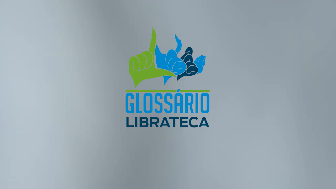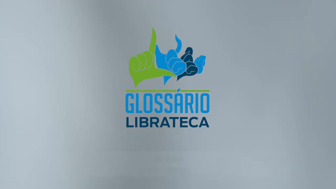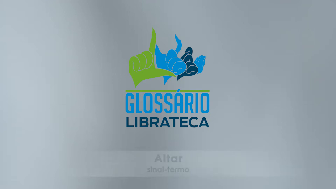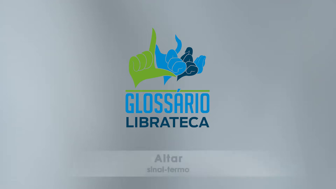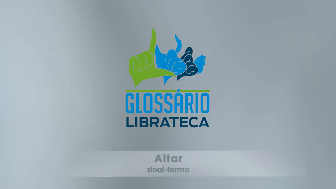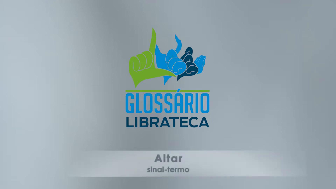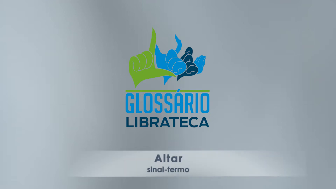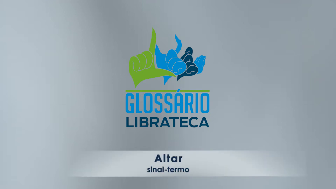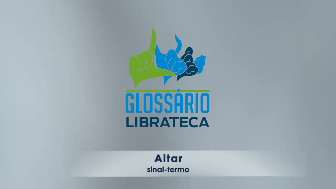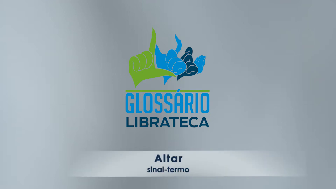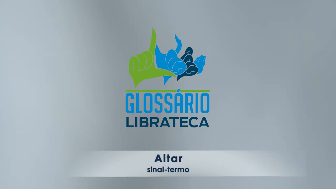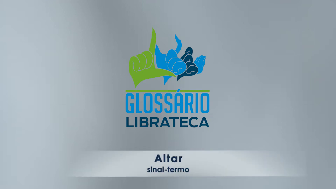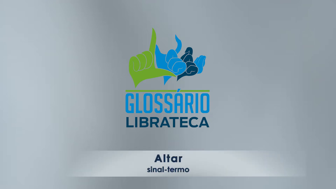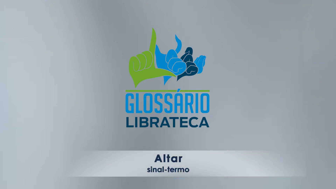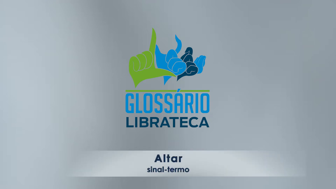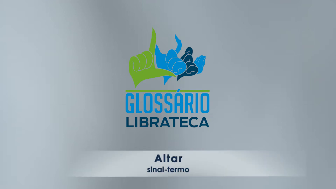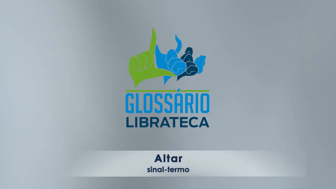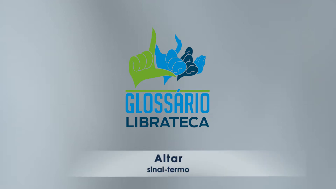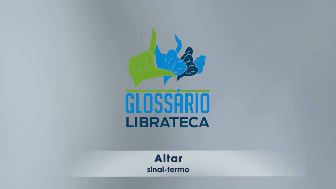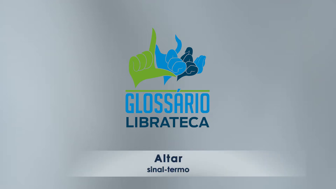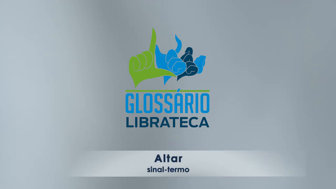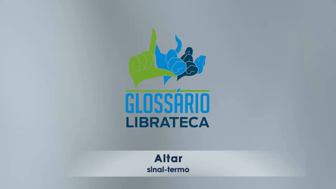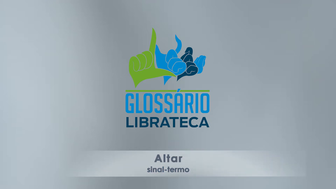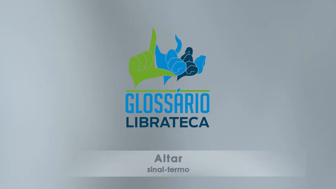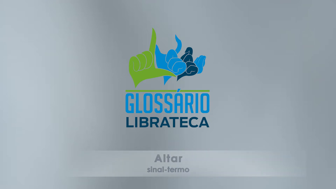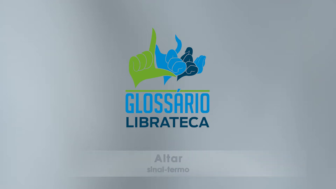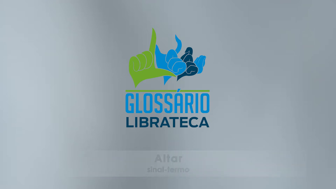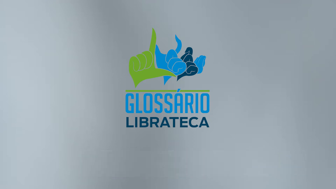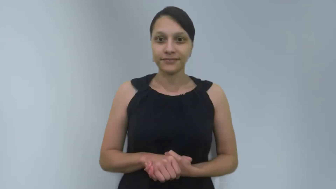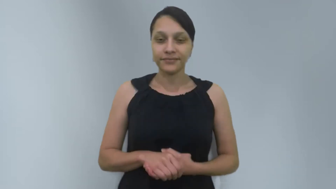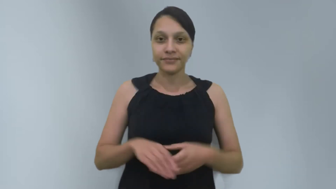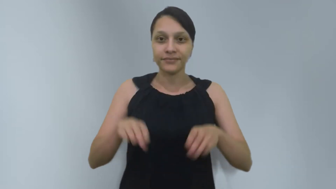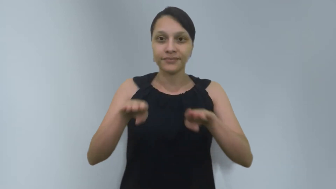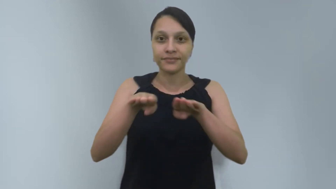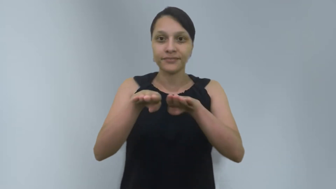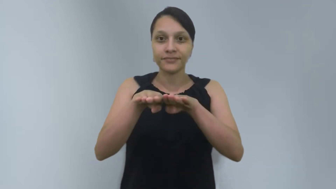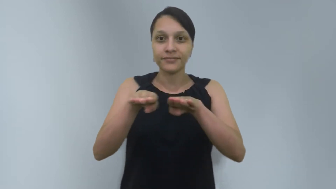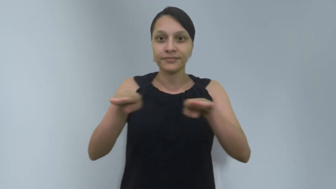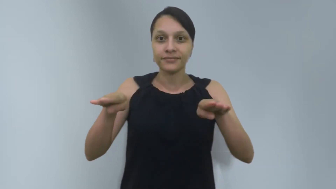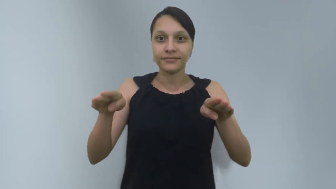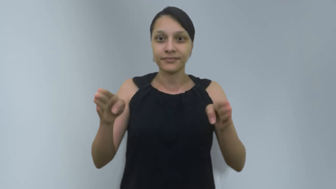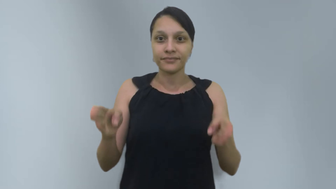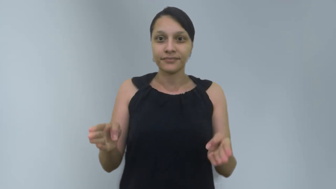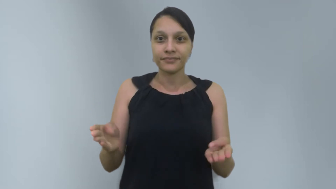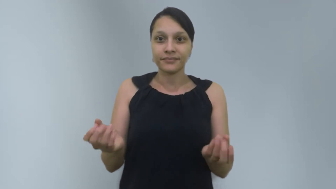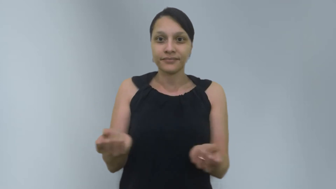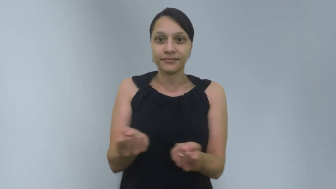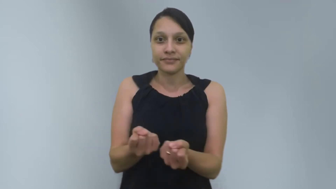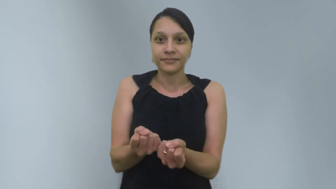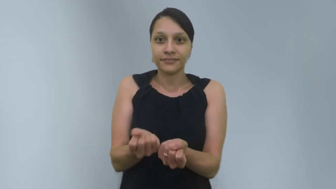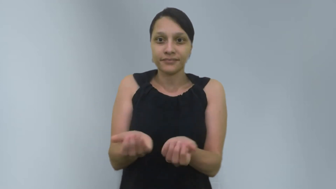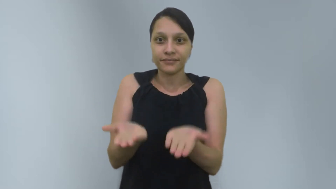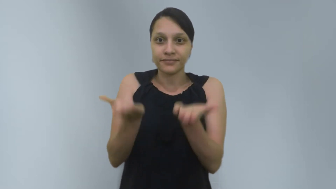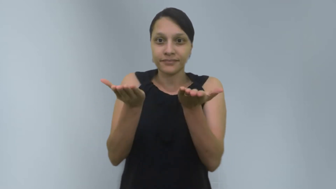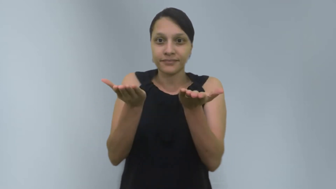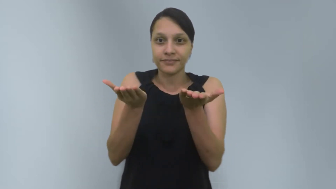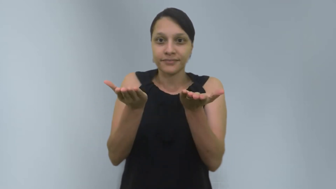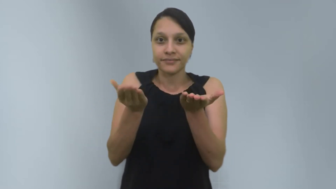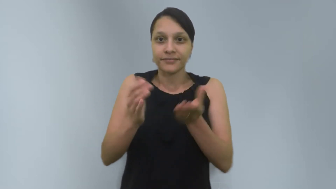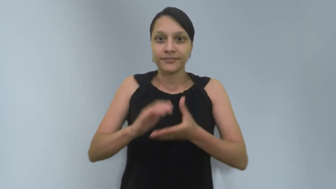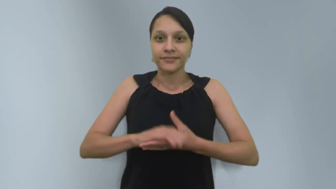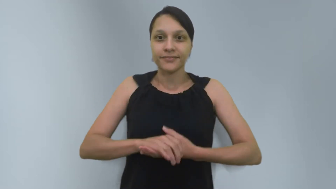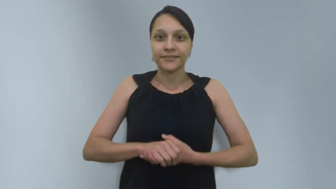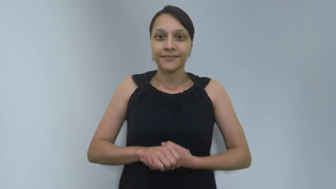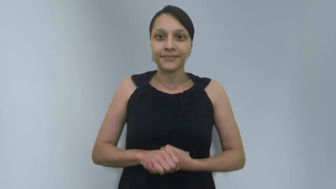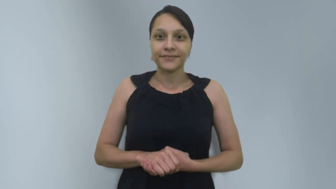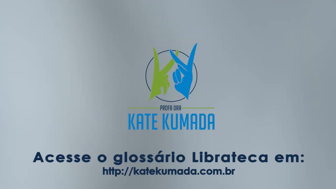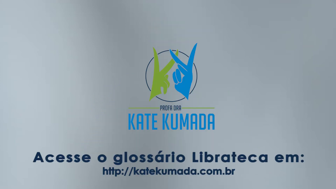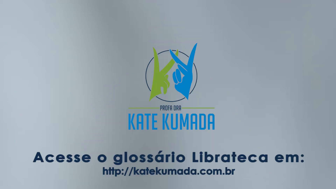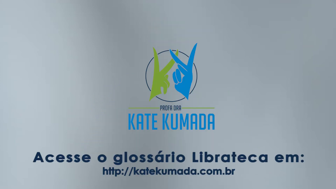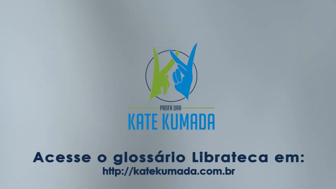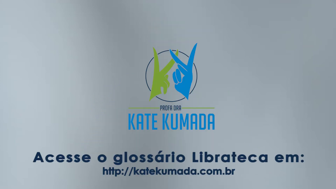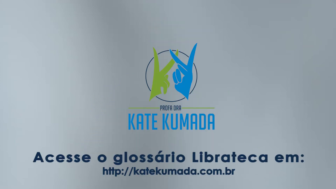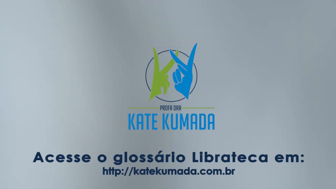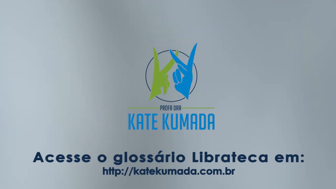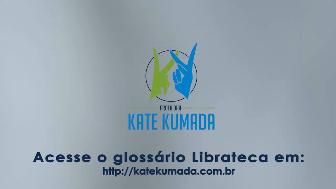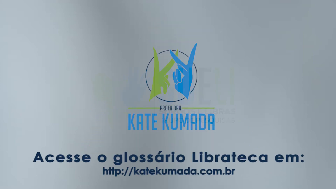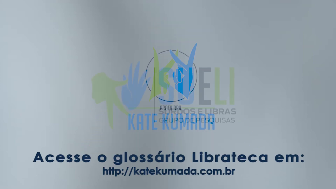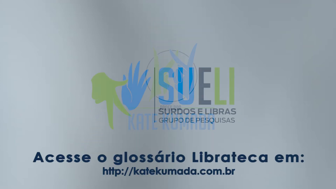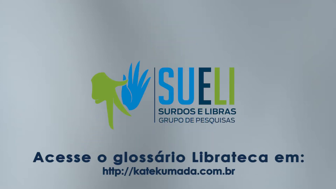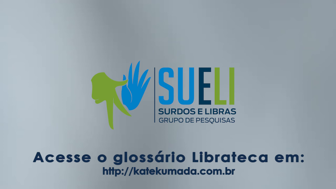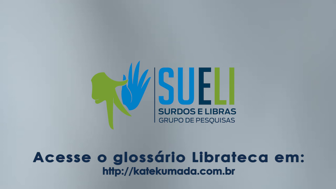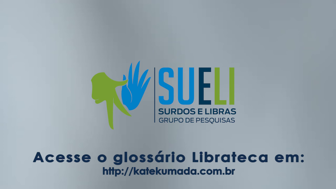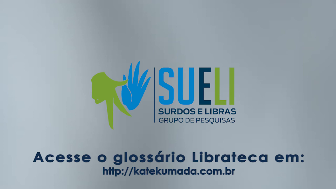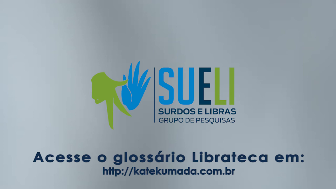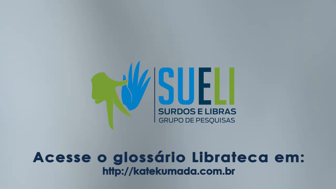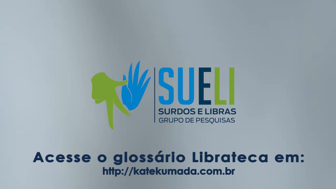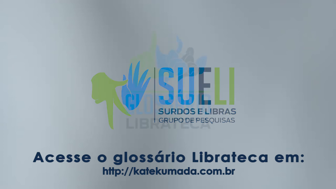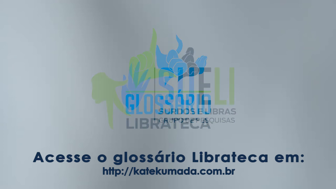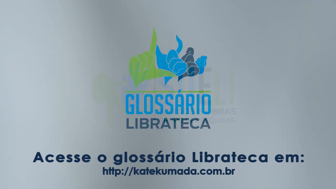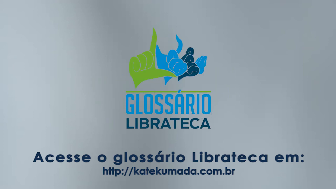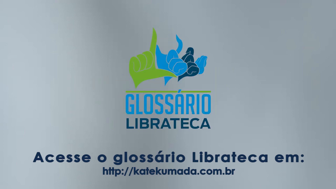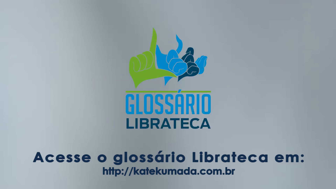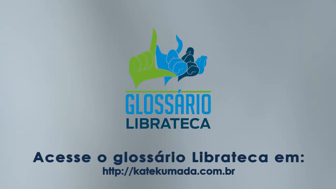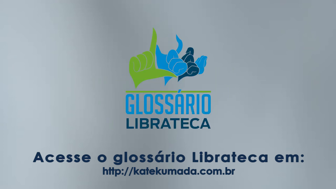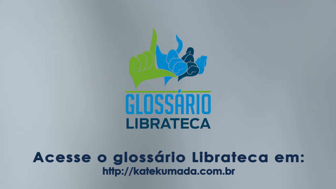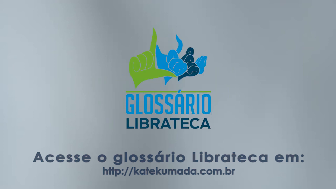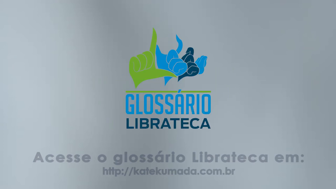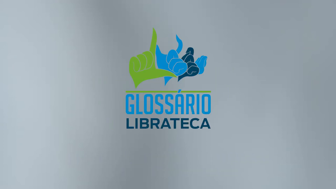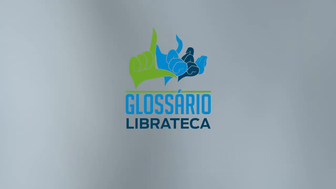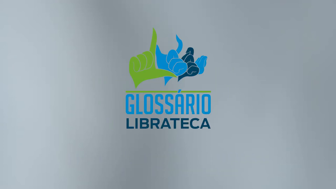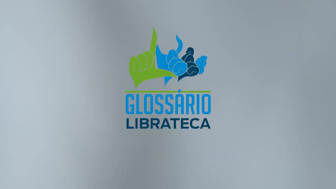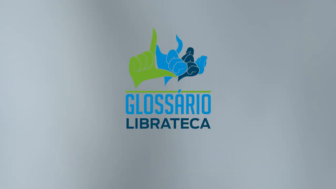Altar